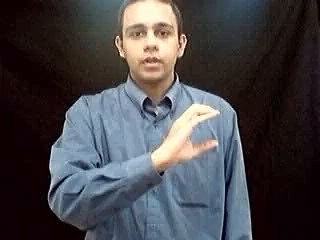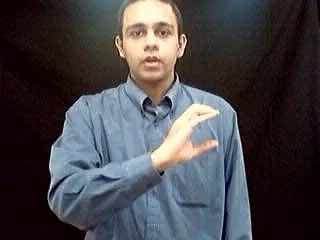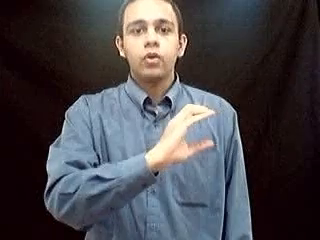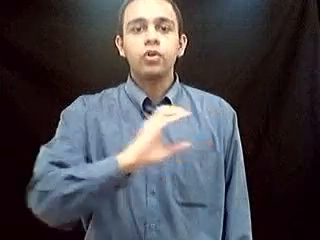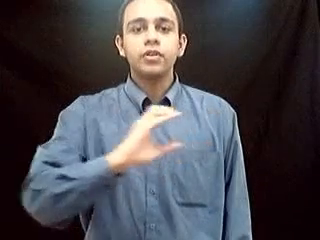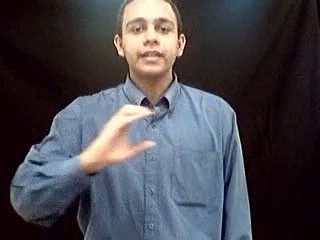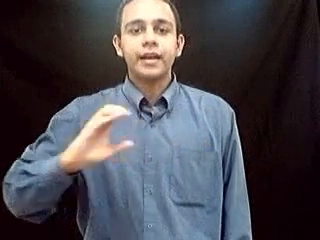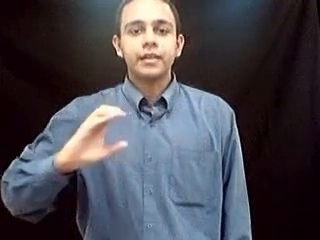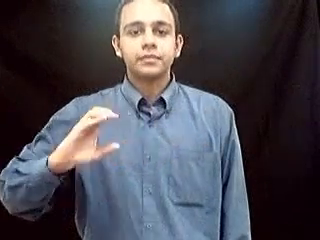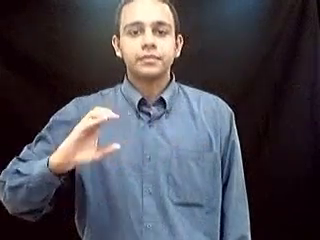coordenar